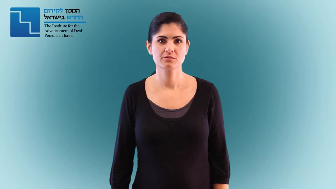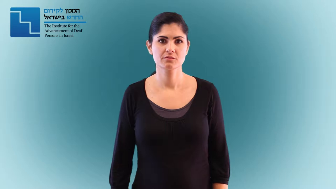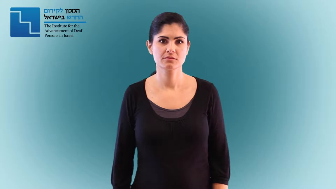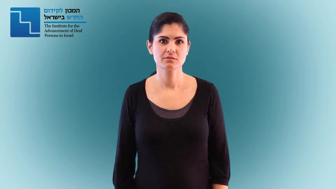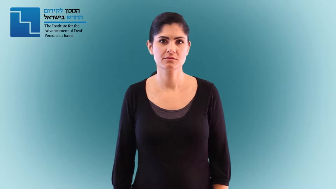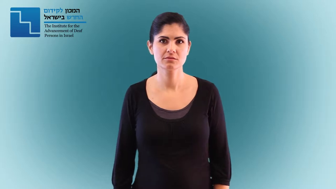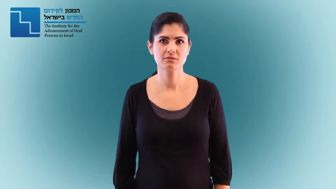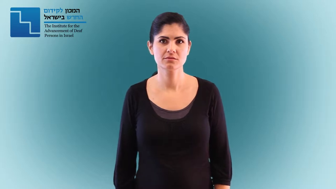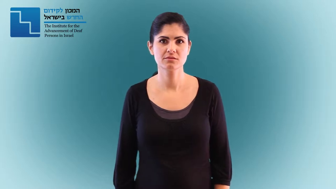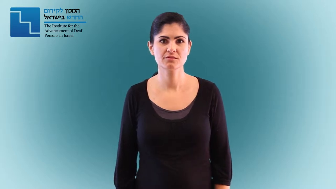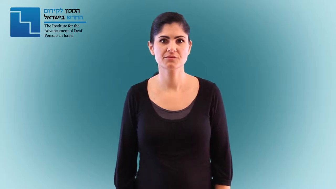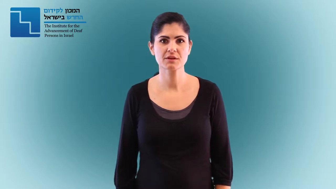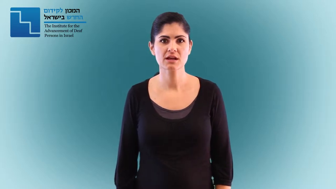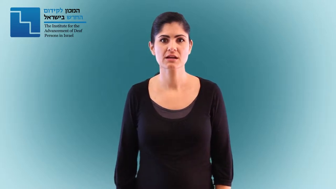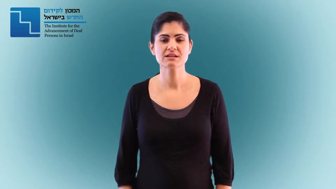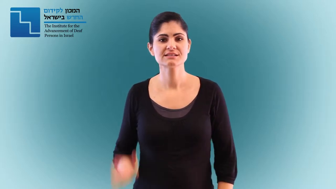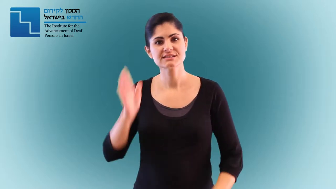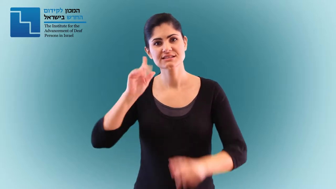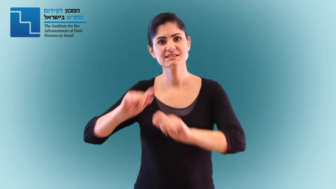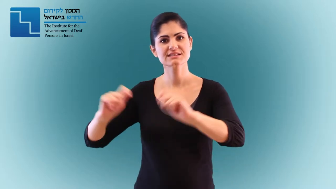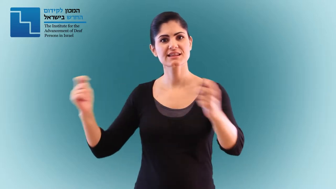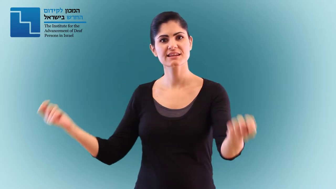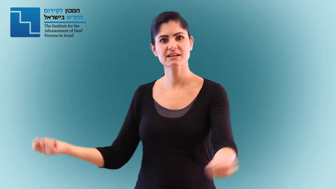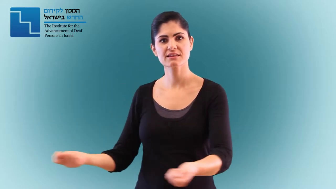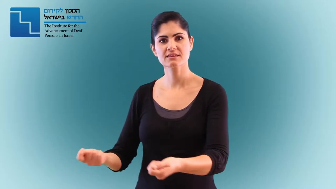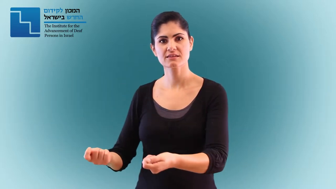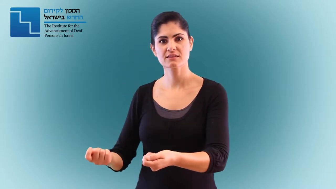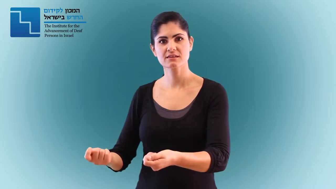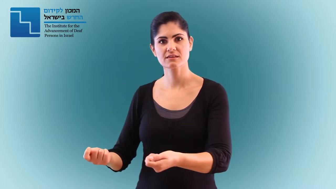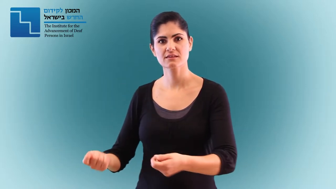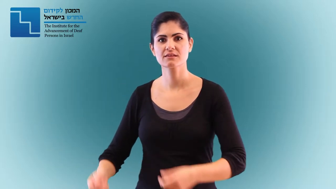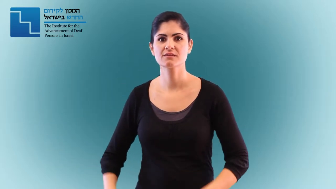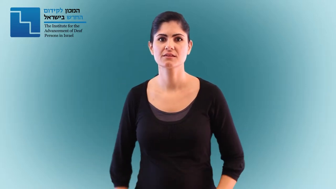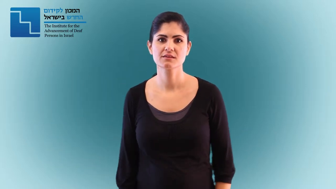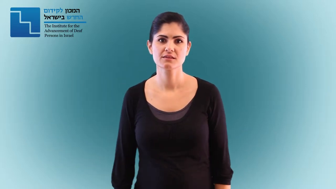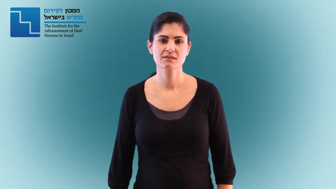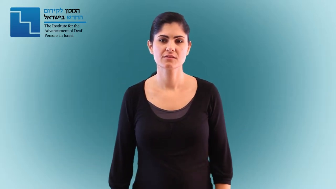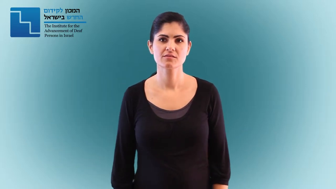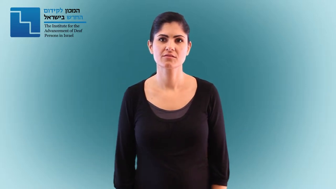סדין